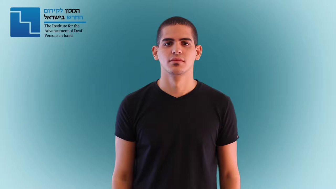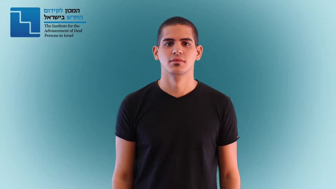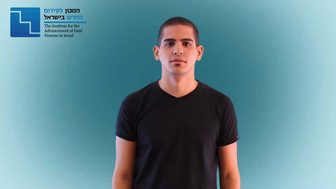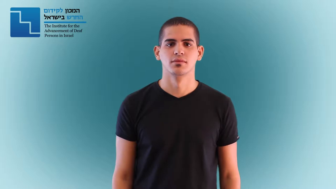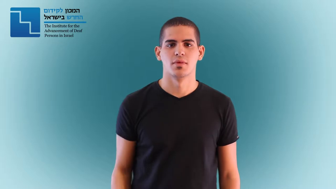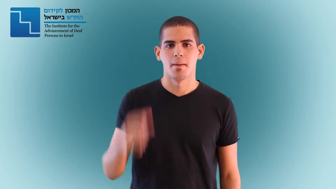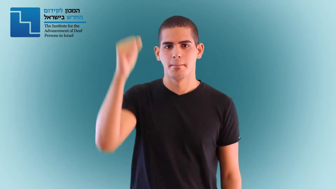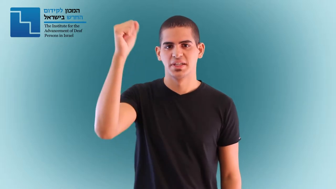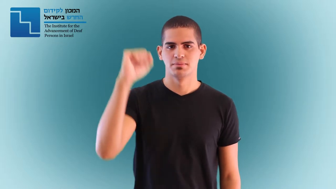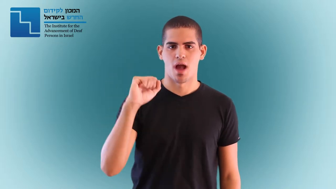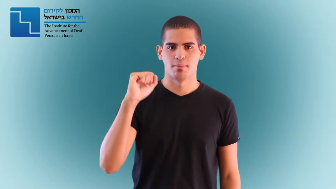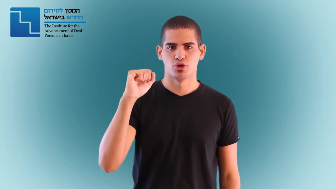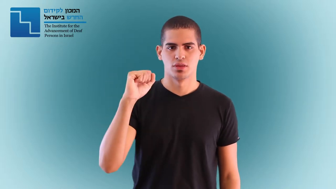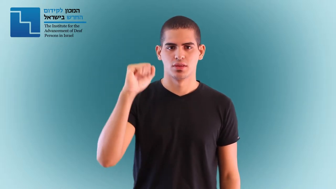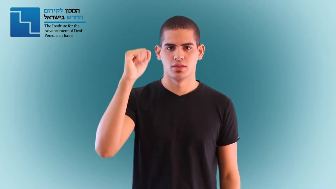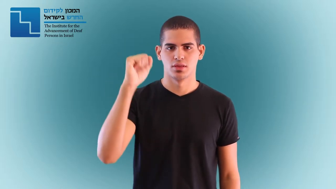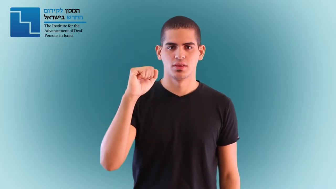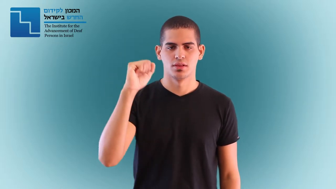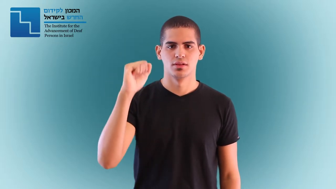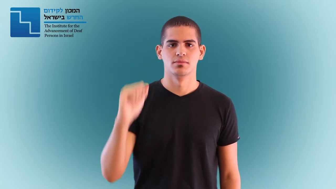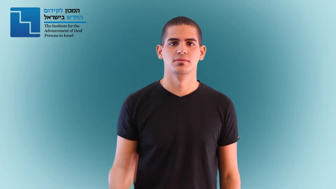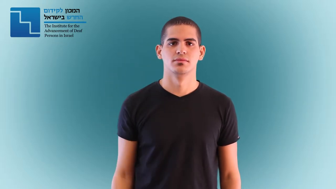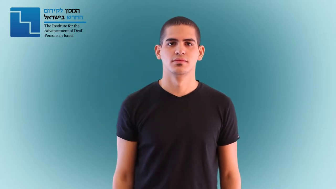מצפה רמון